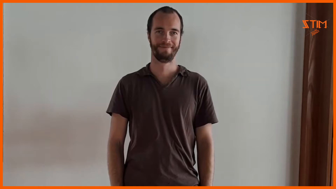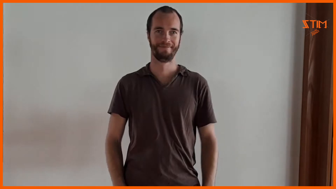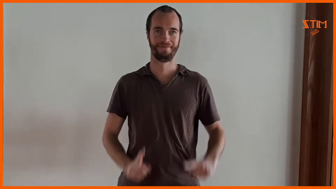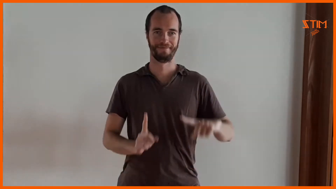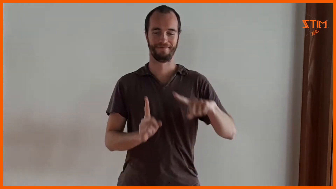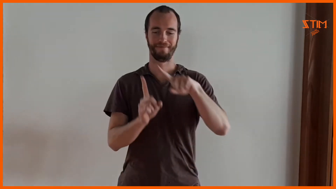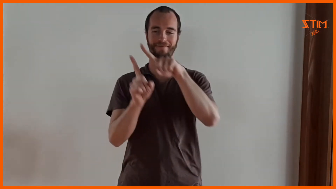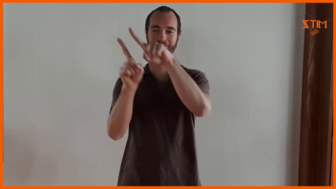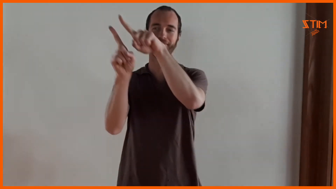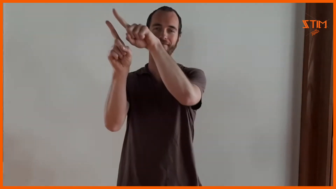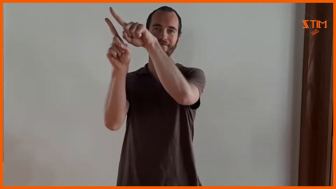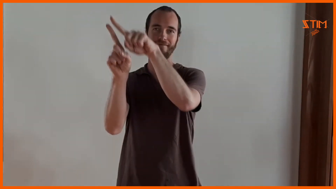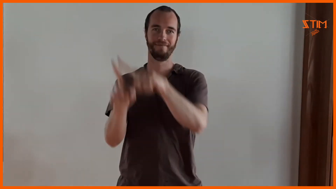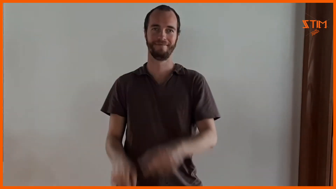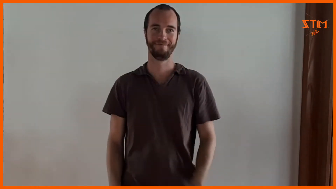Asymptote